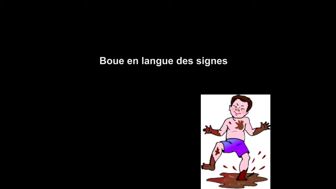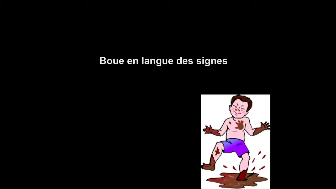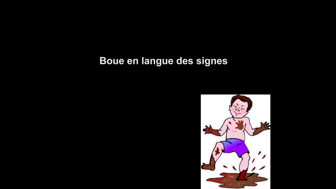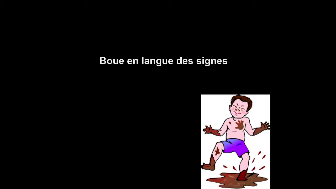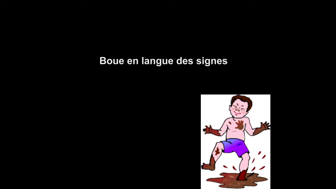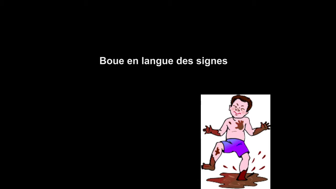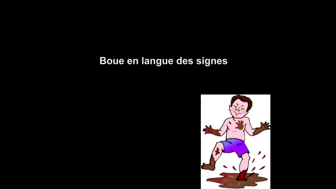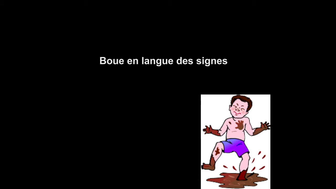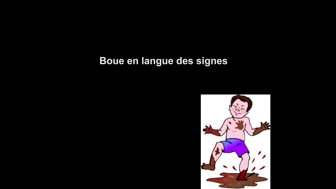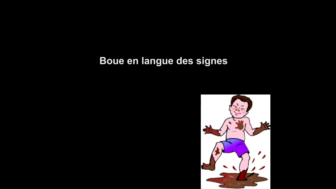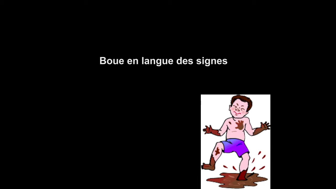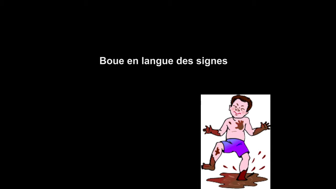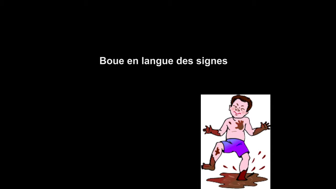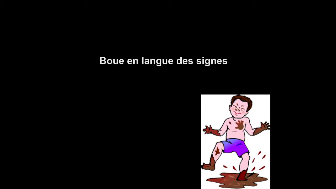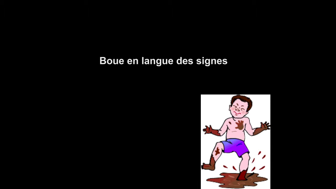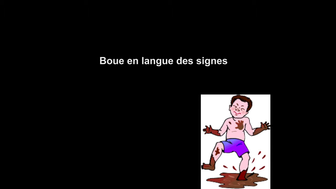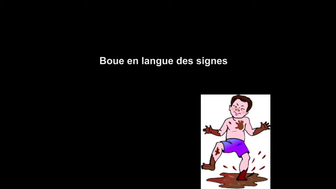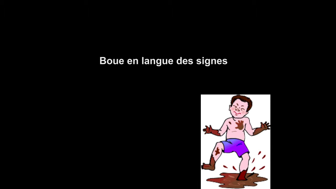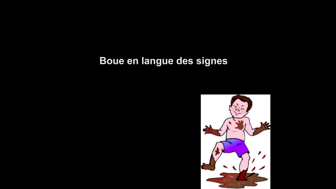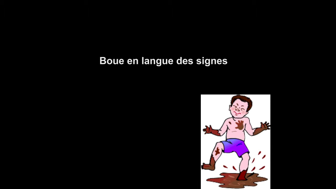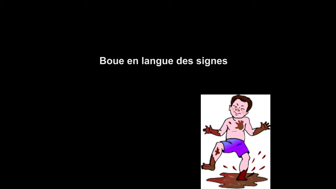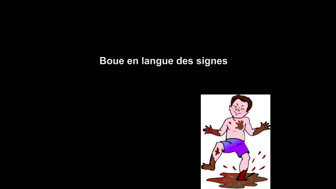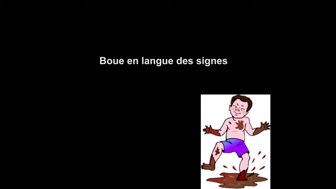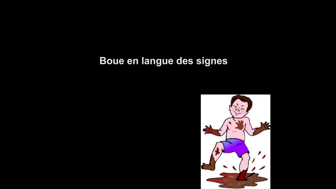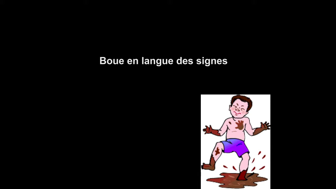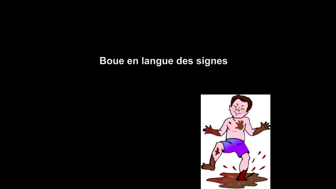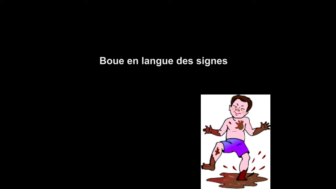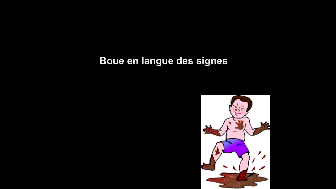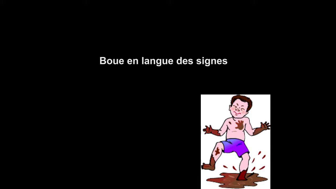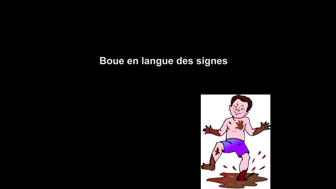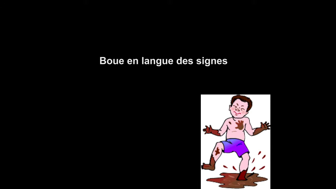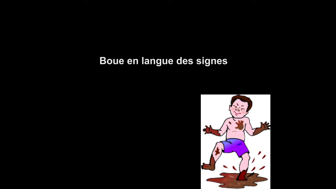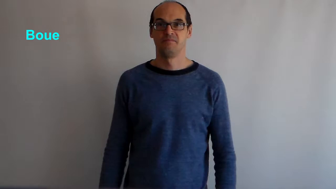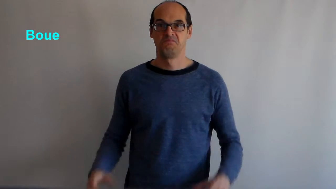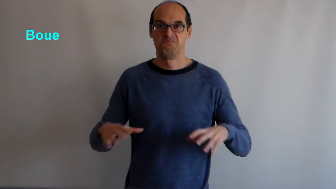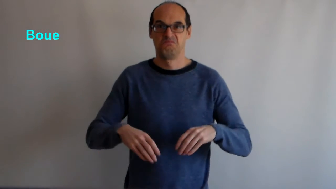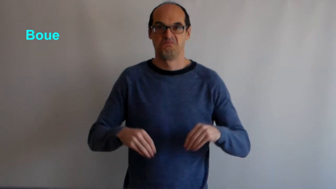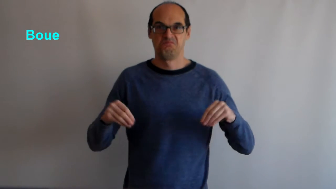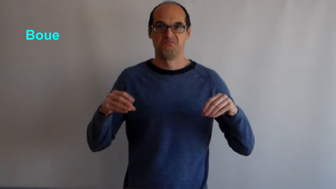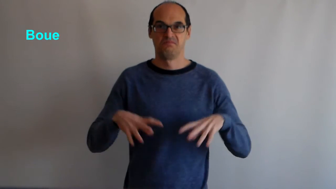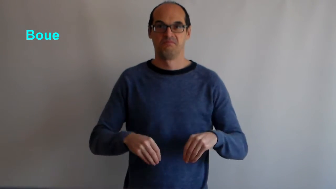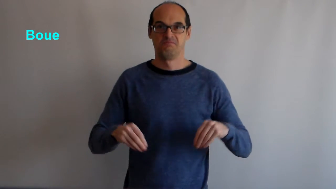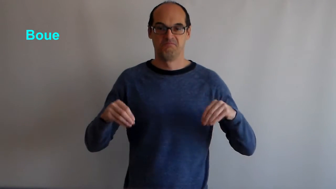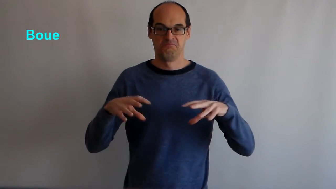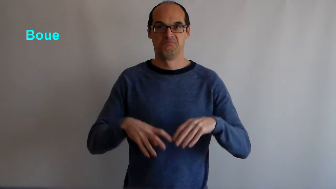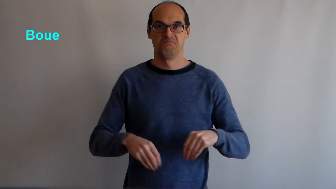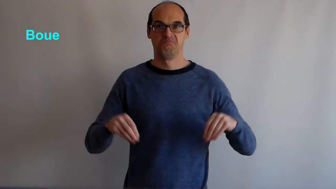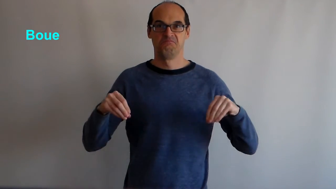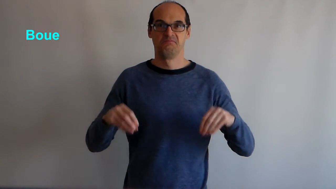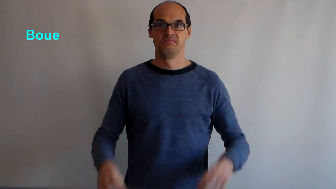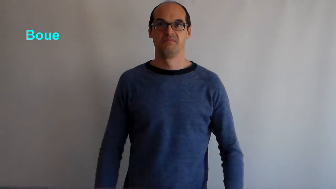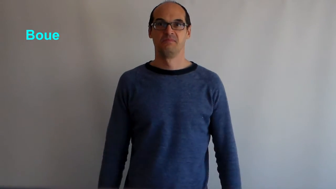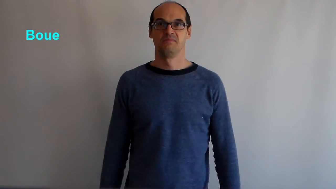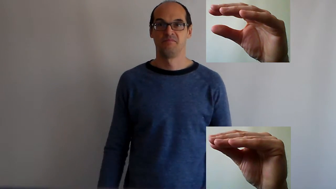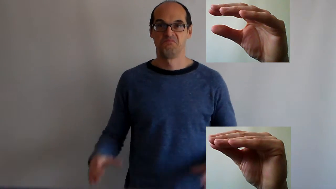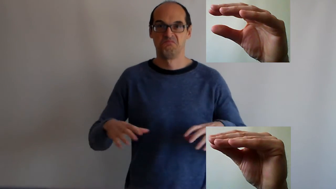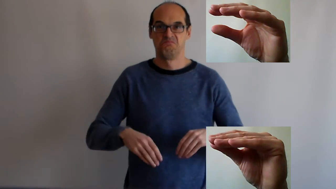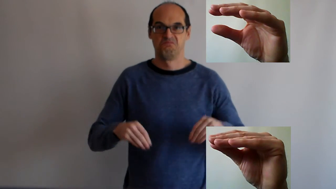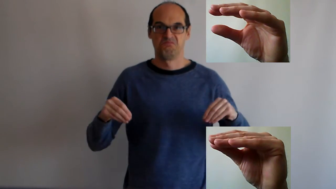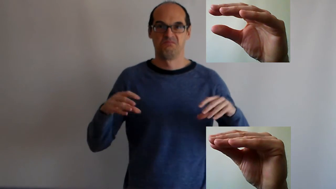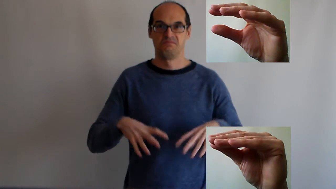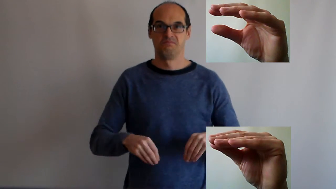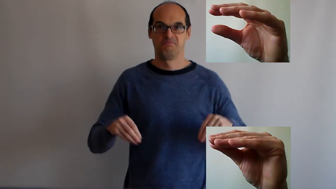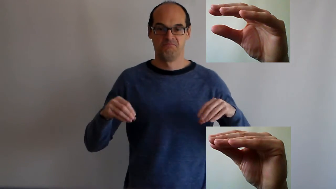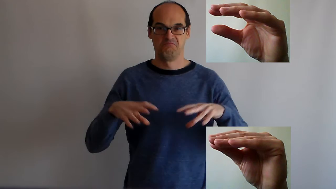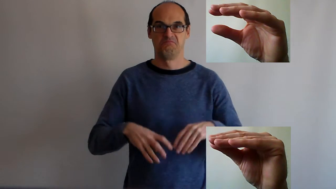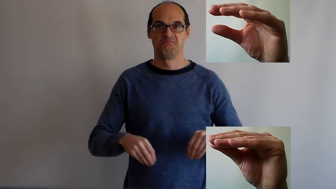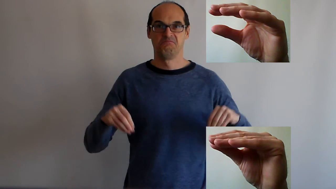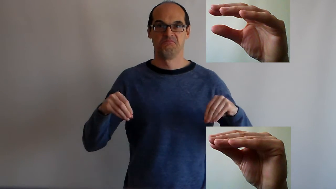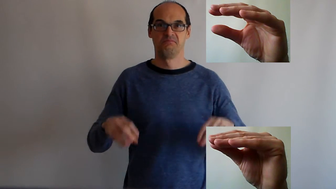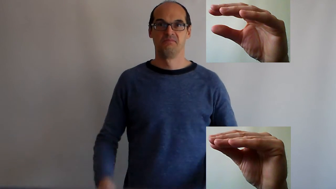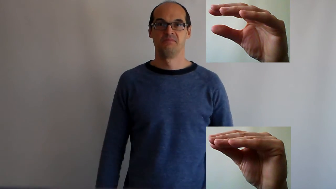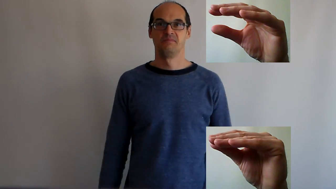Boue